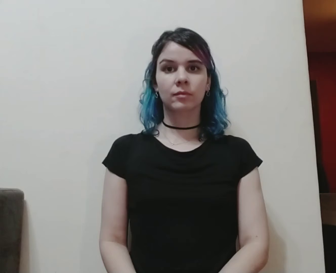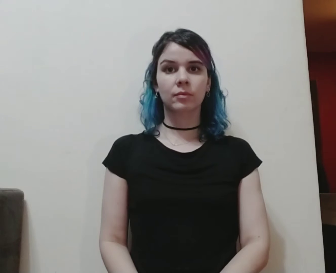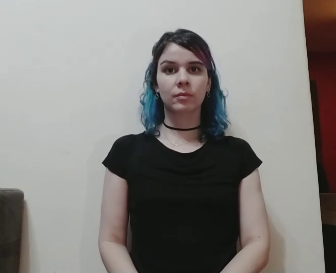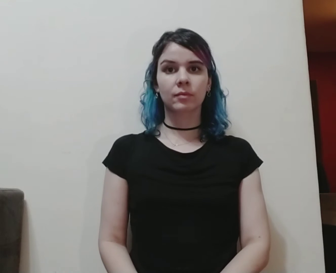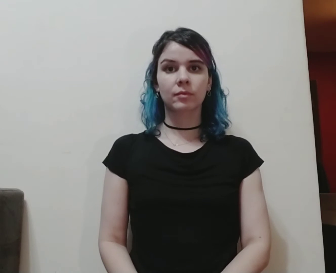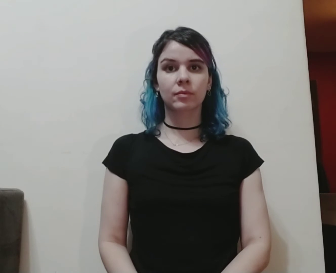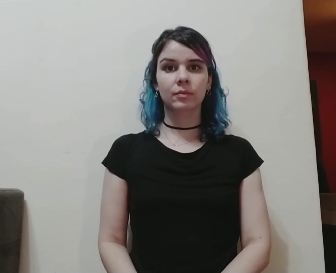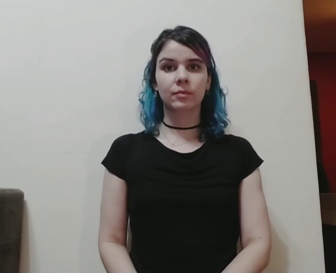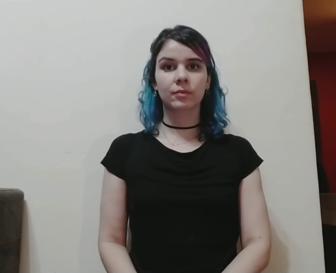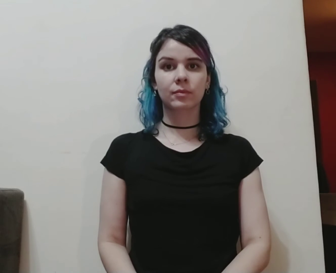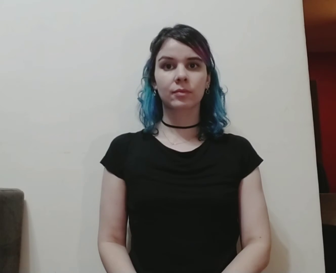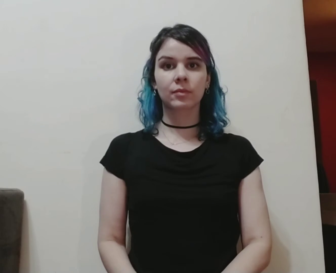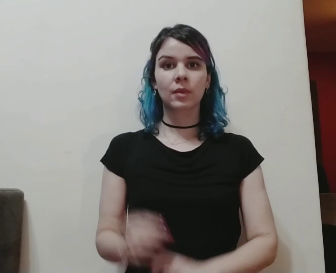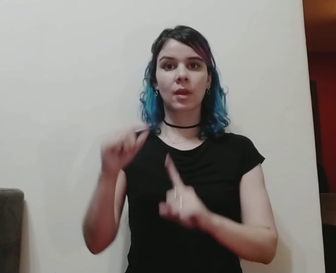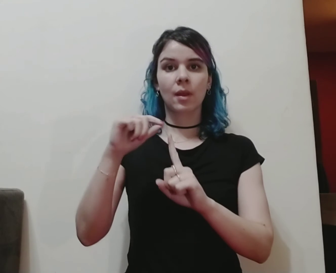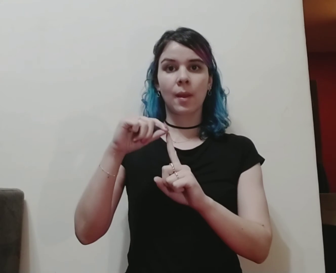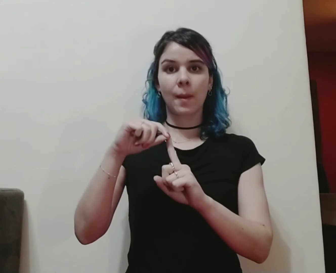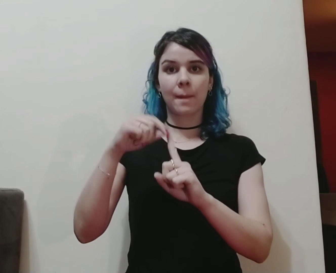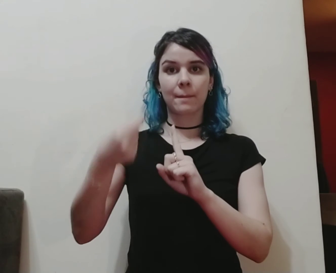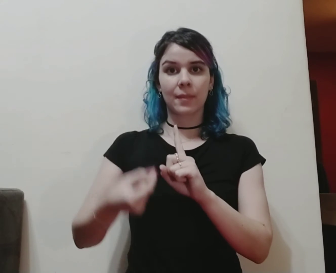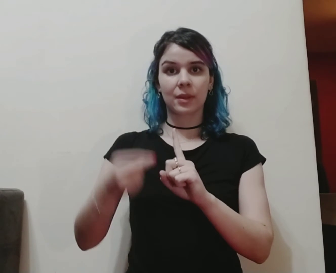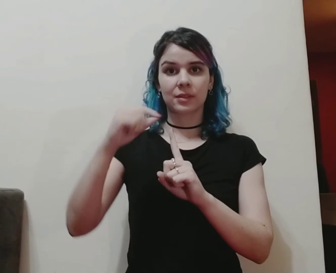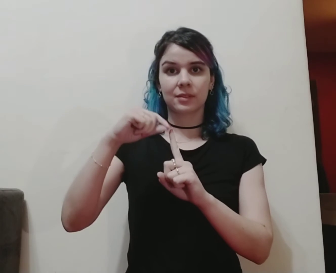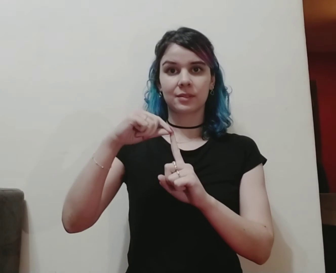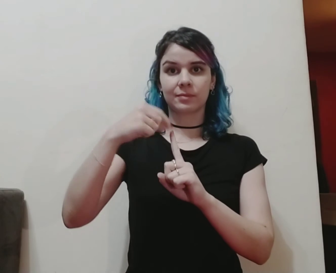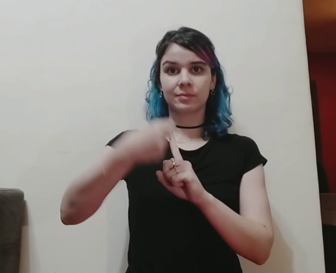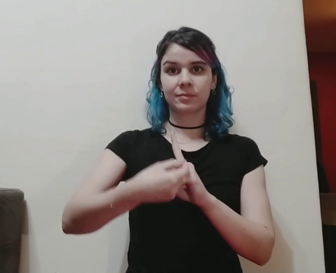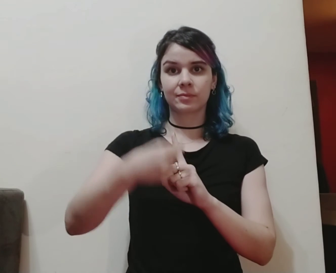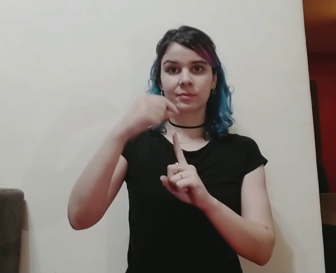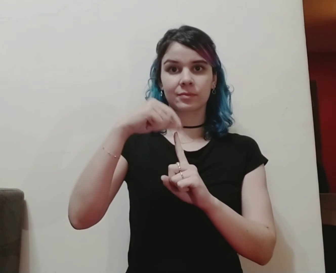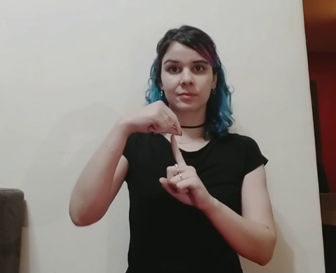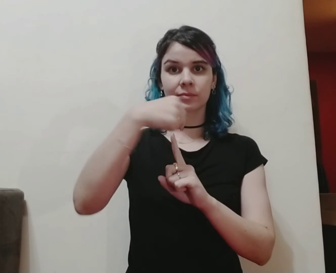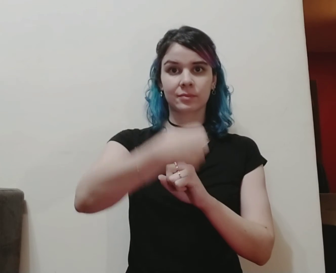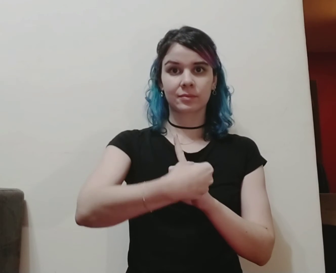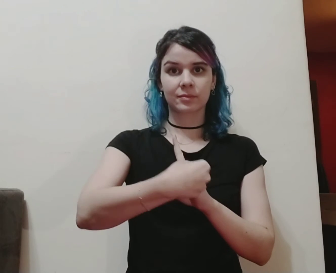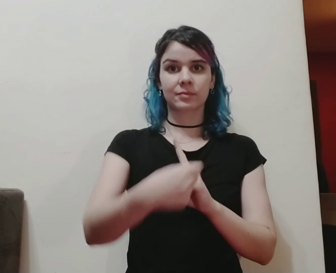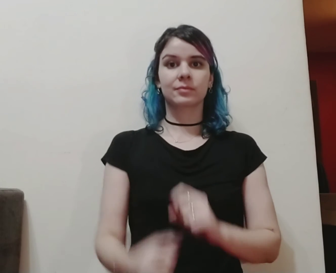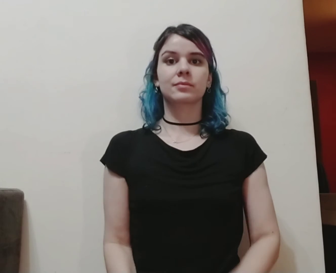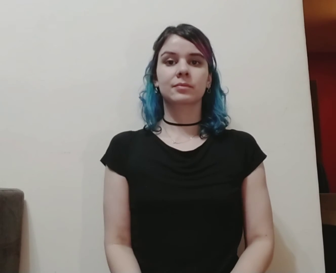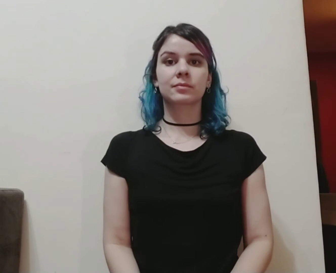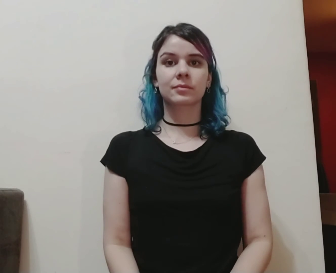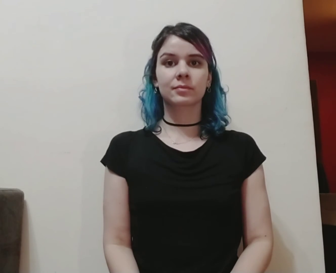Banana